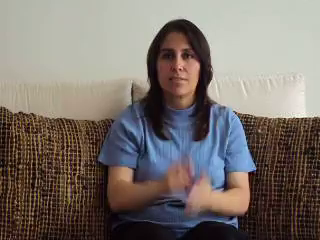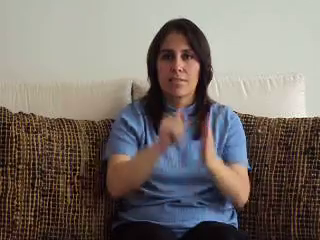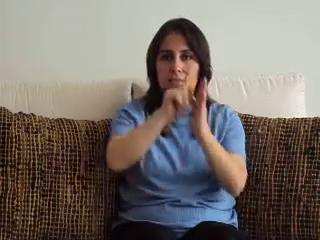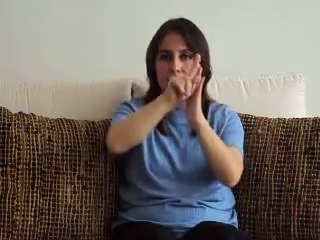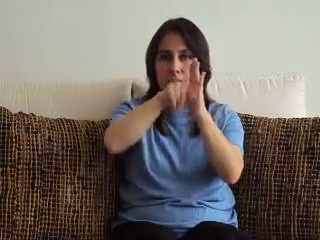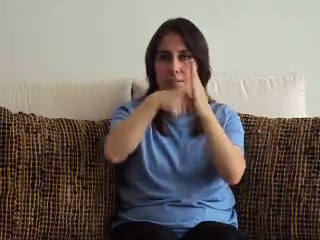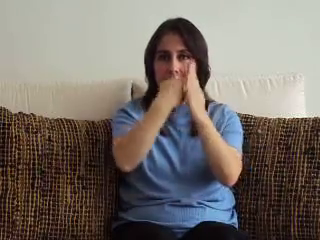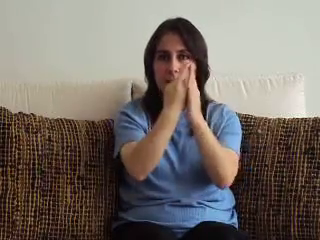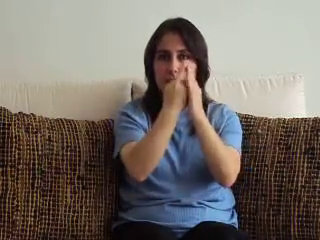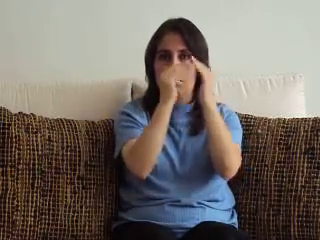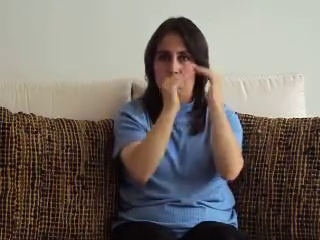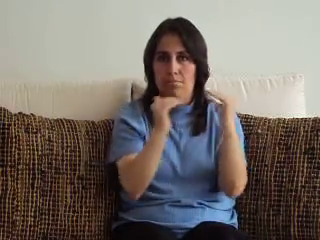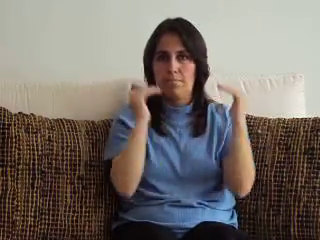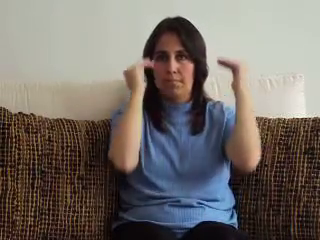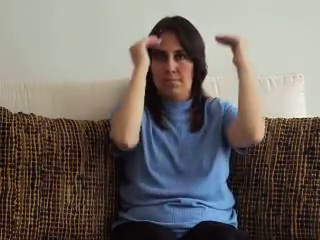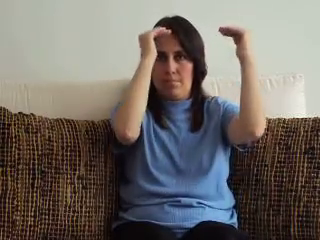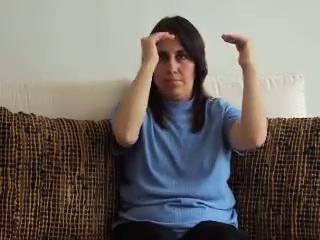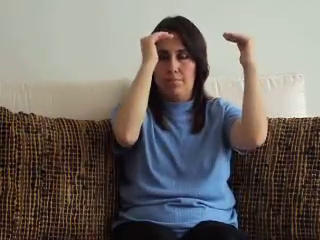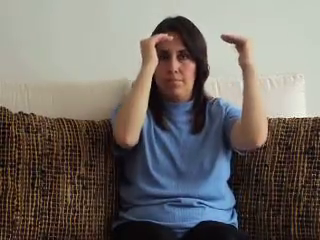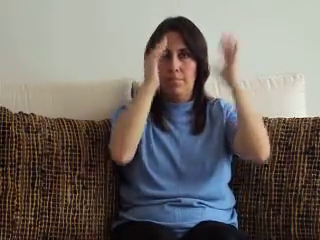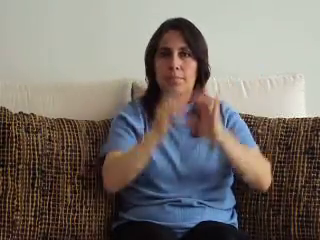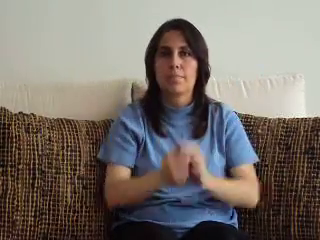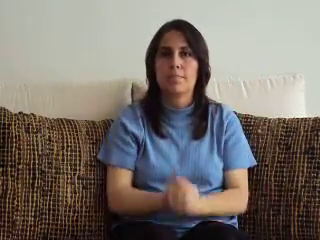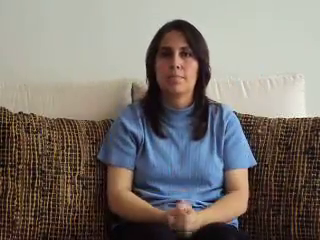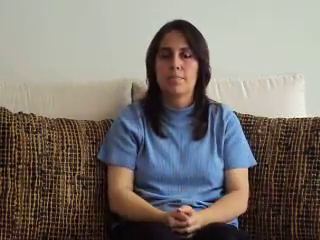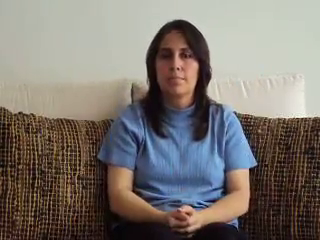Ciclo avanzado